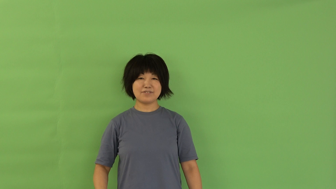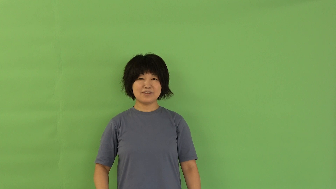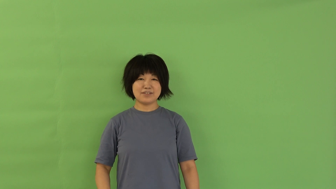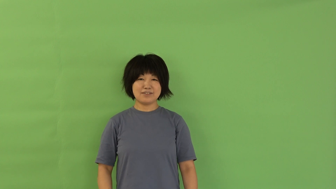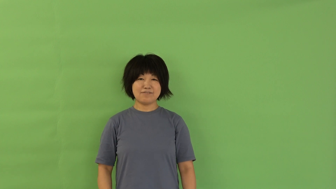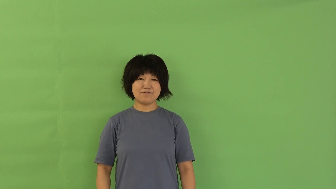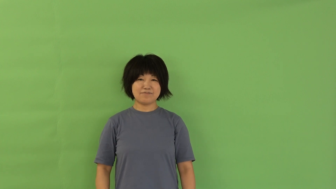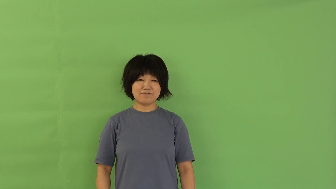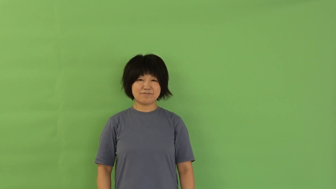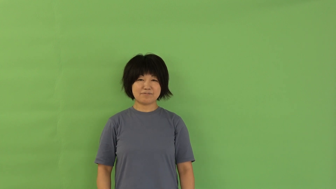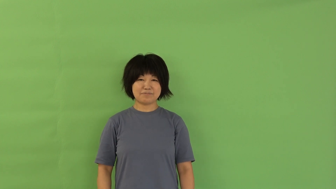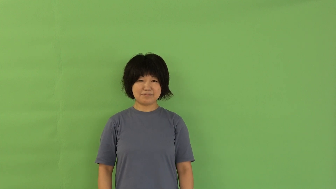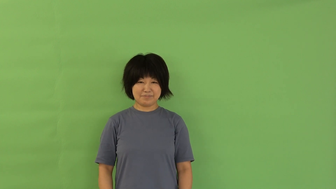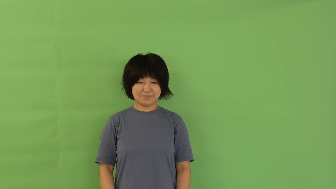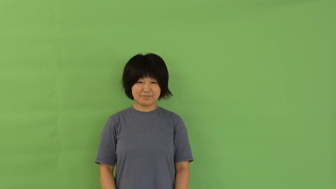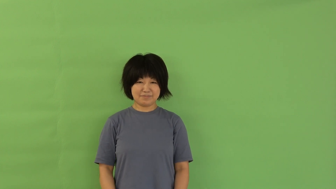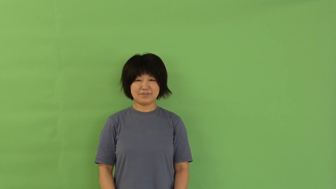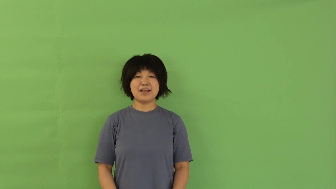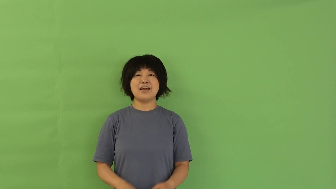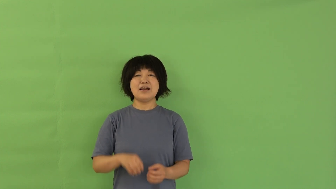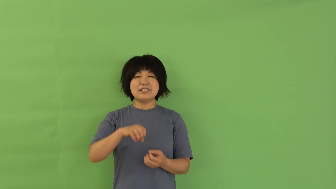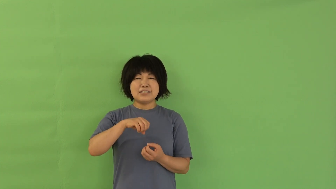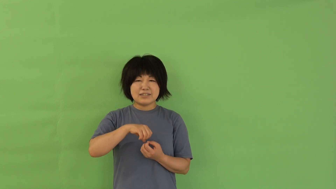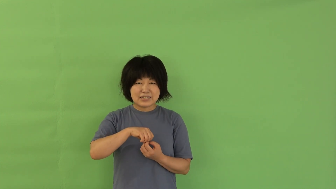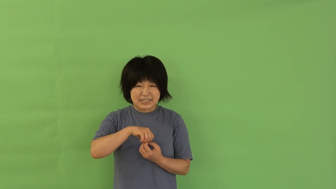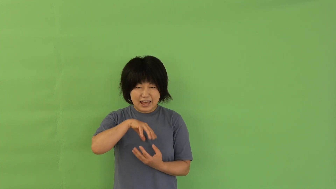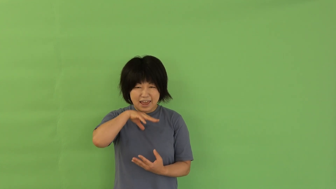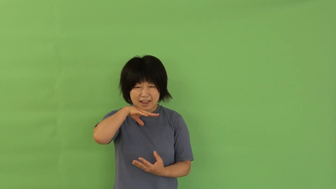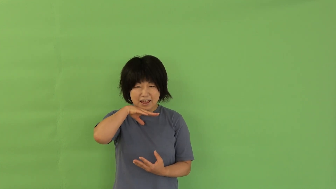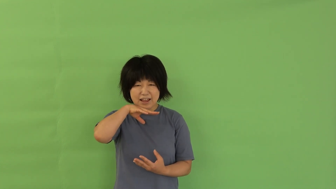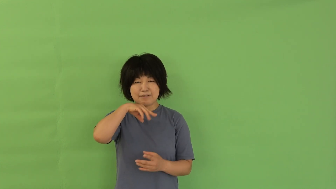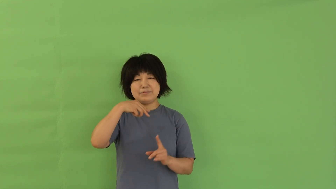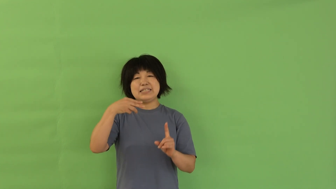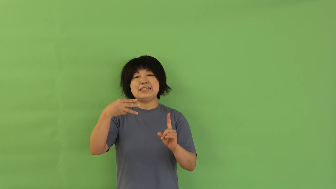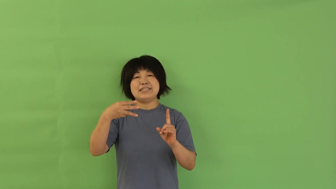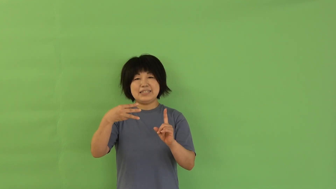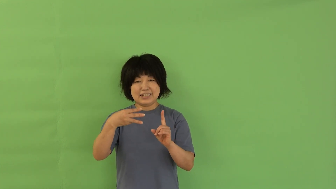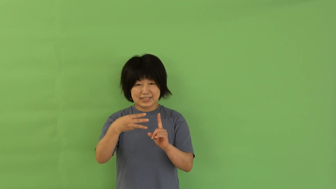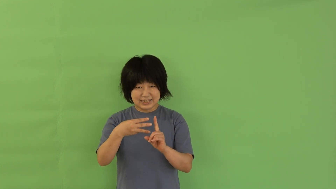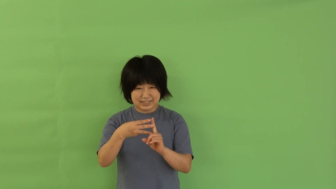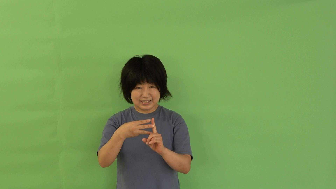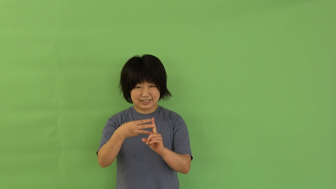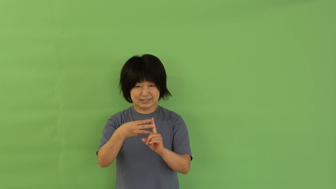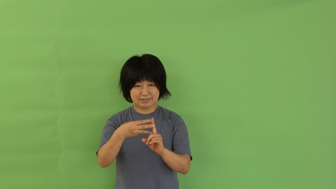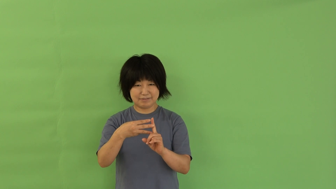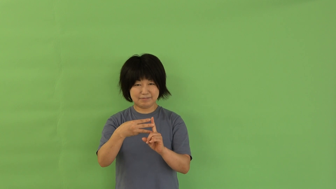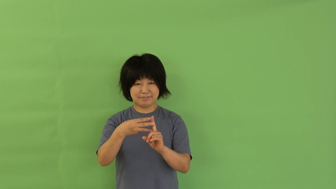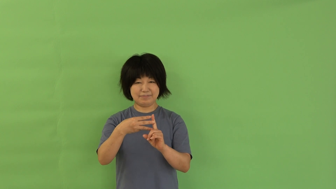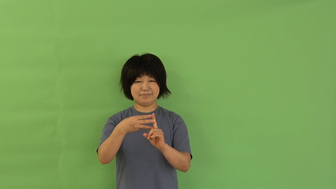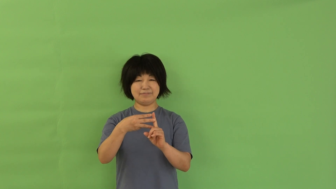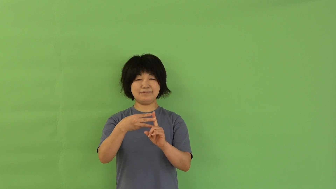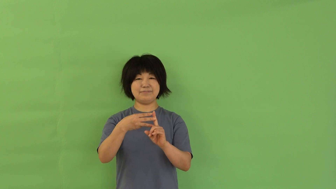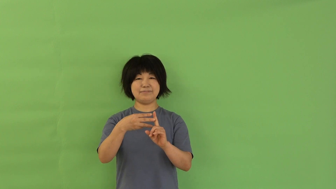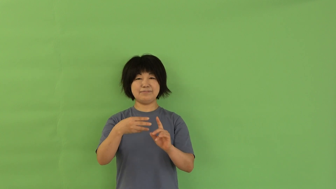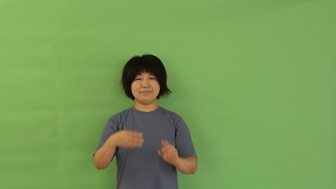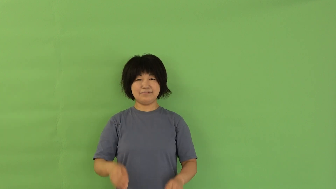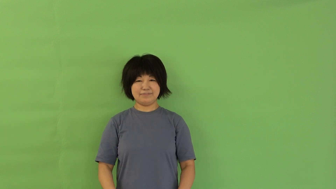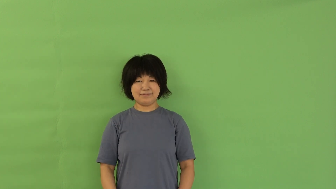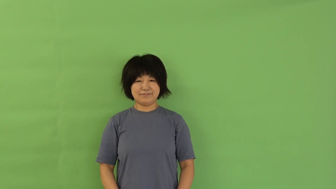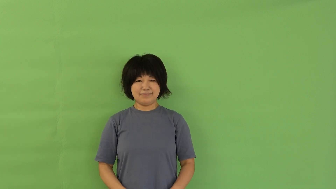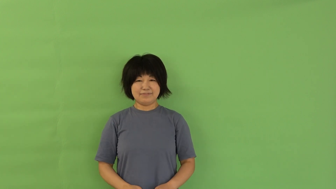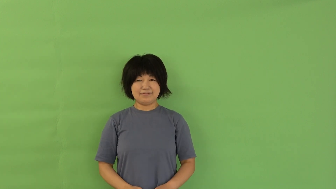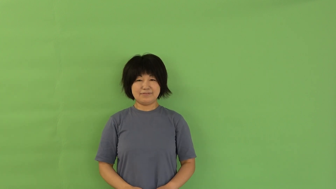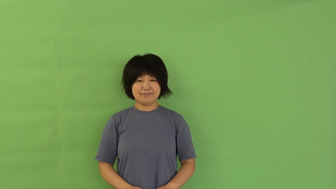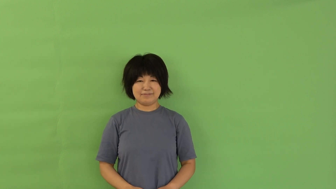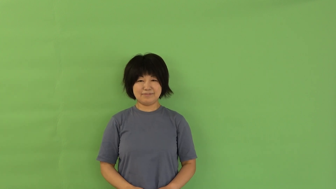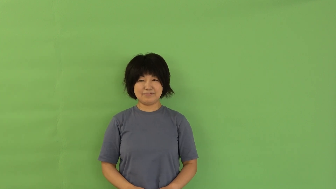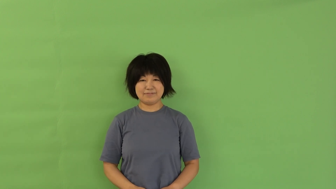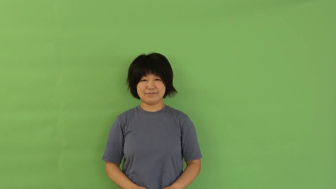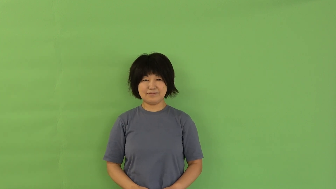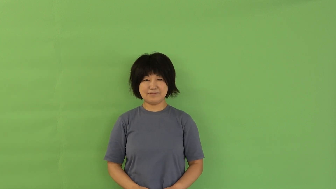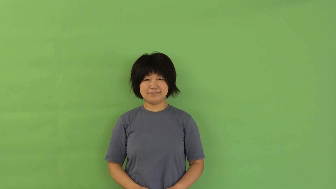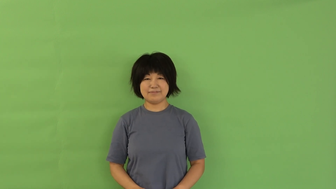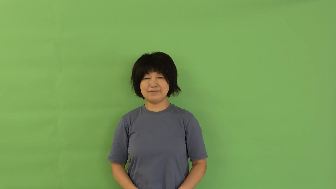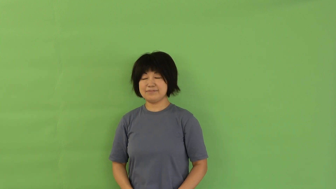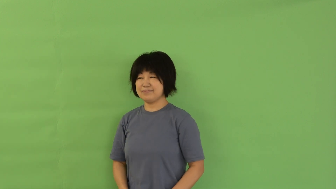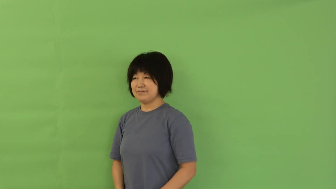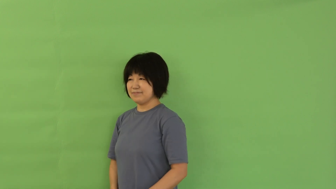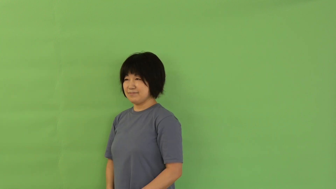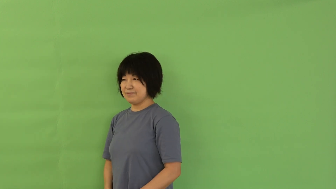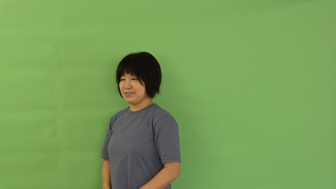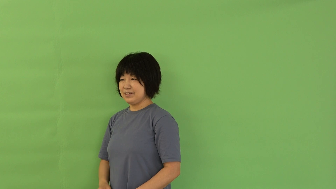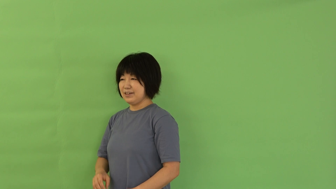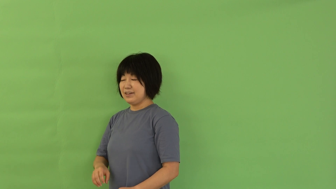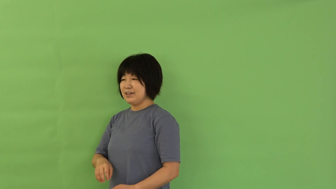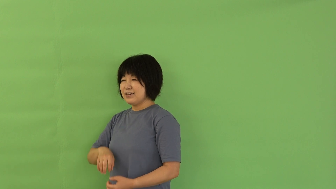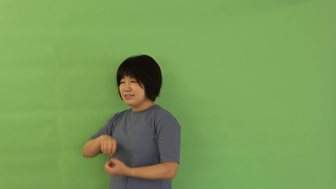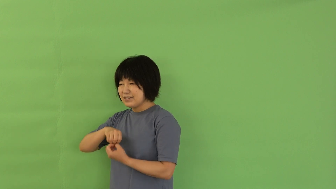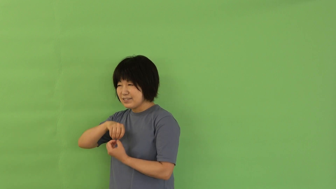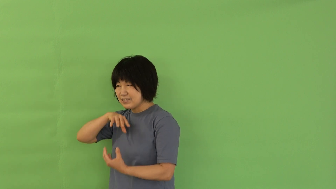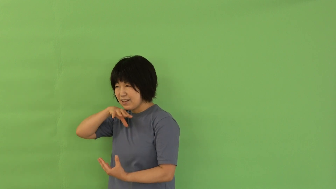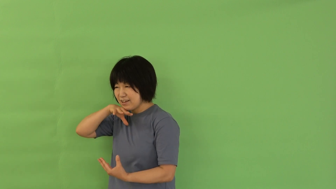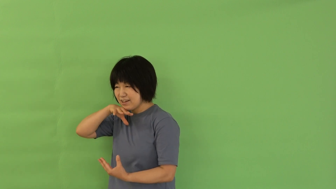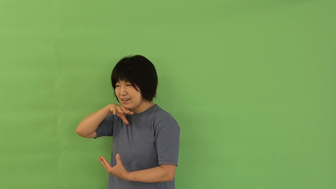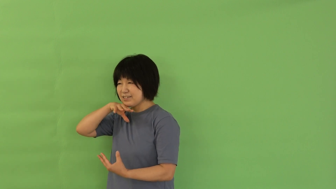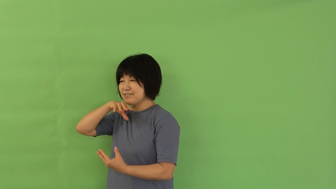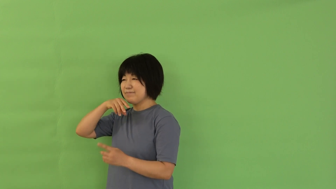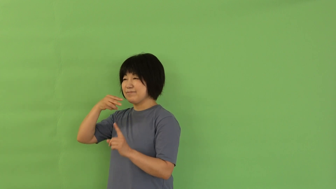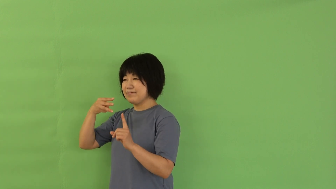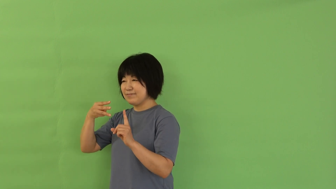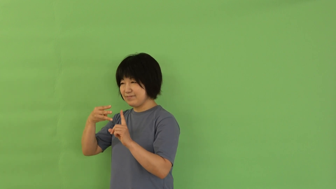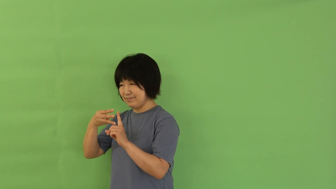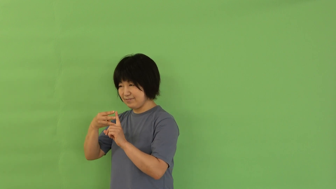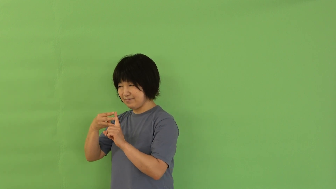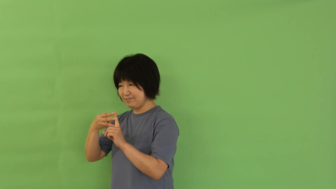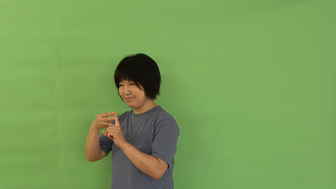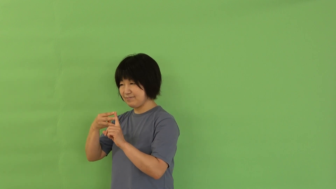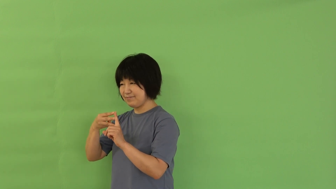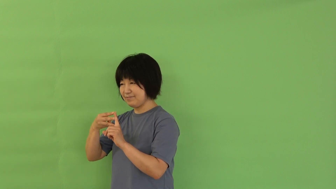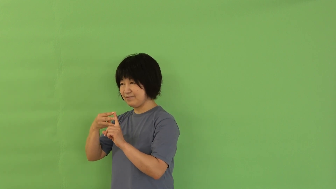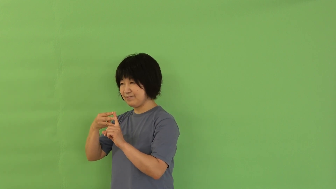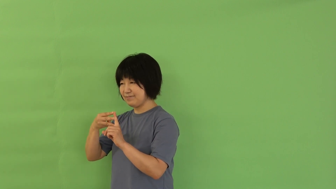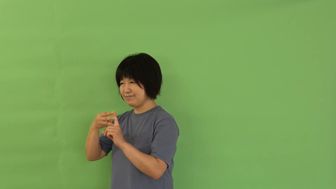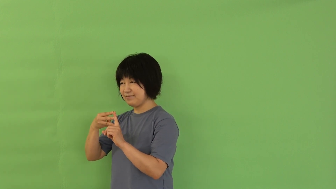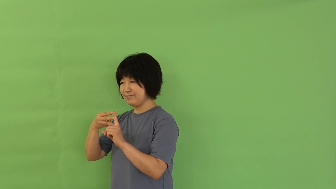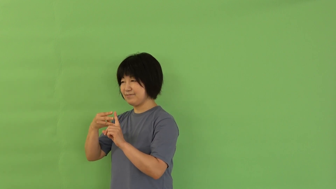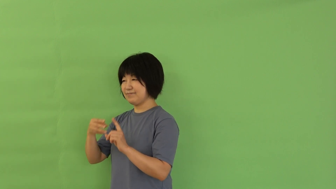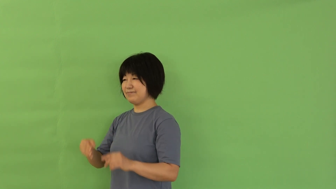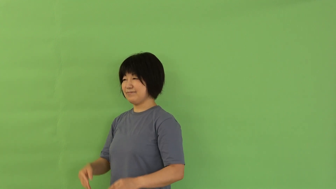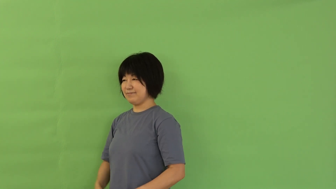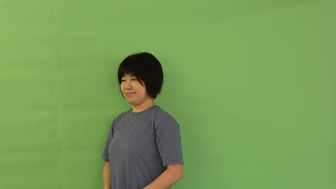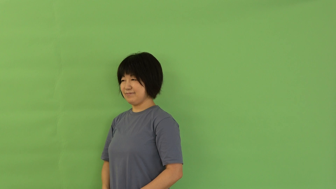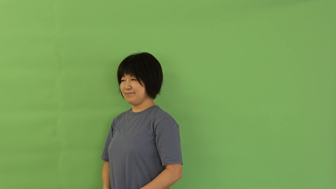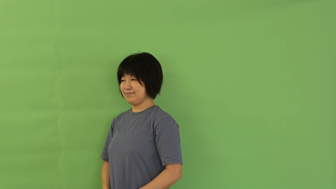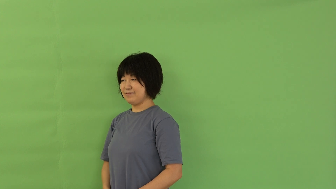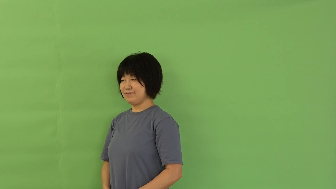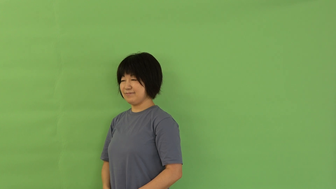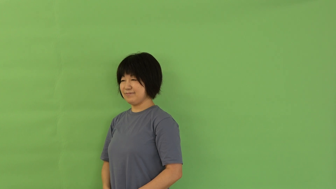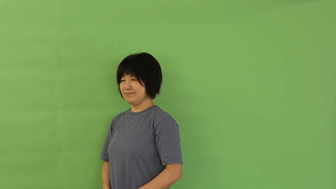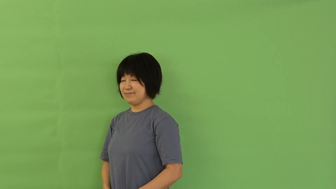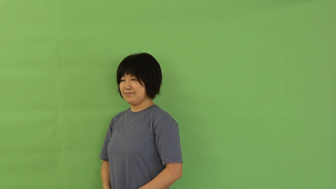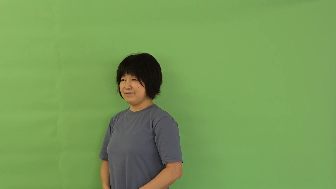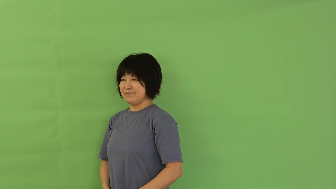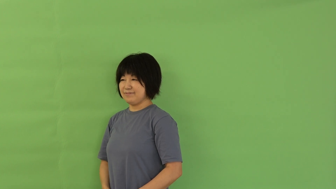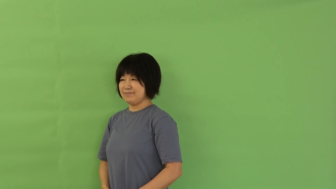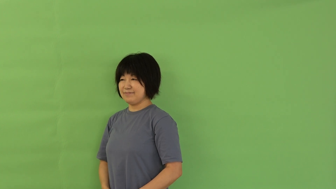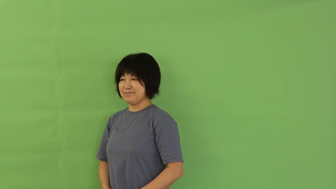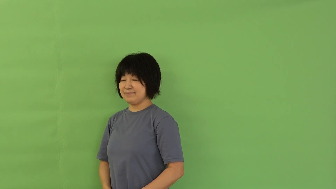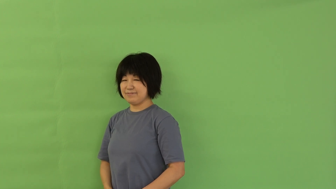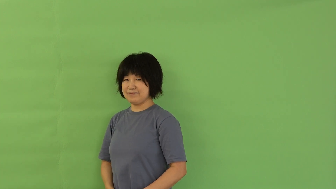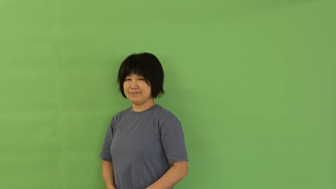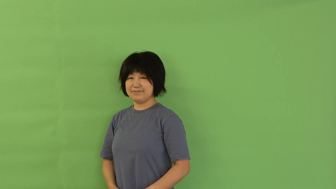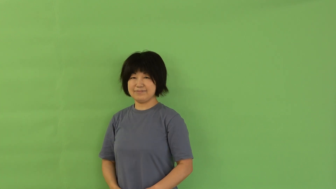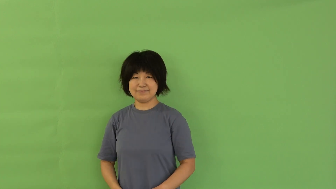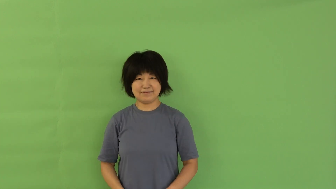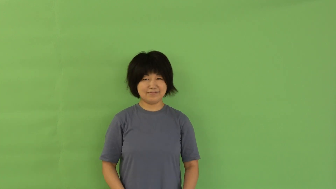敬老の日